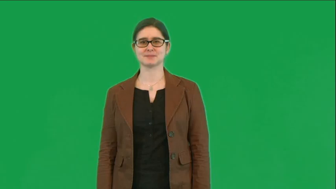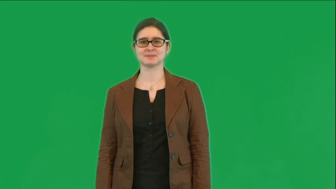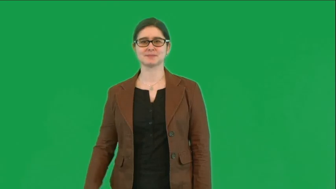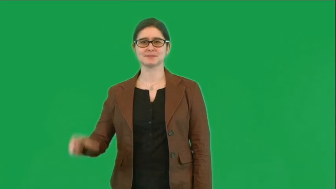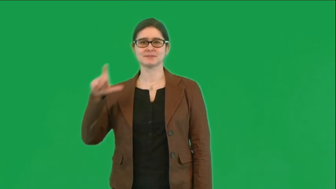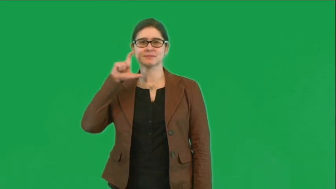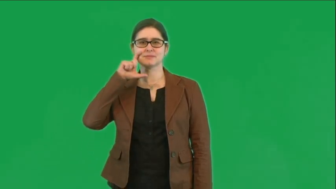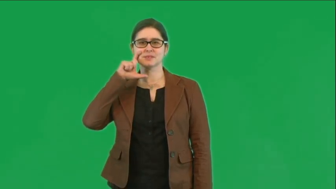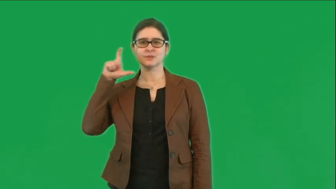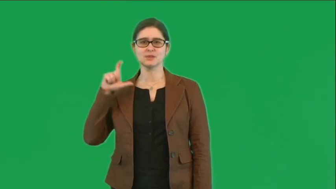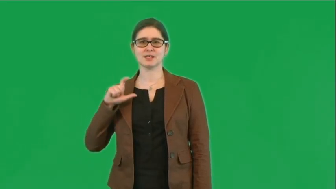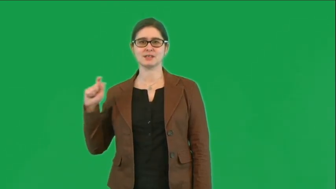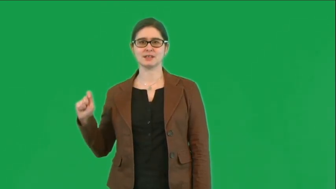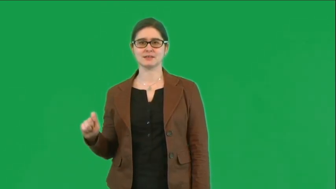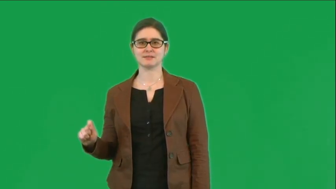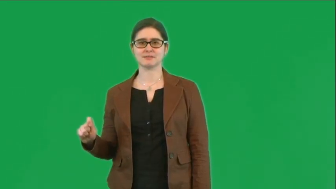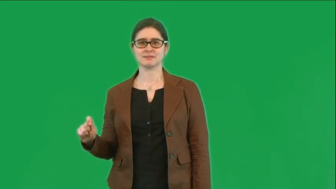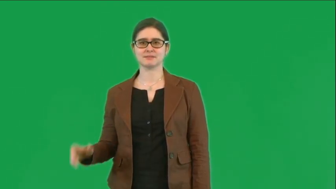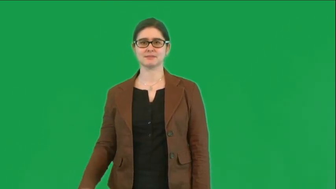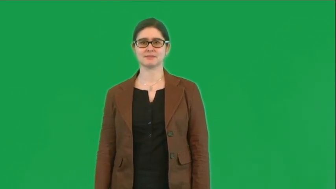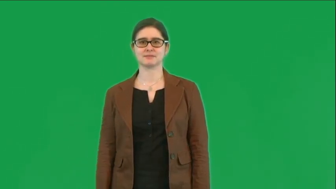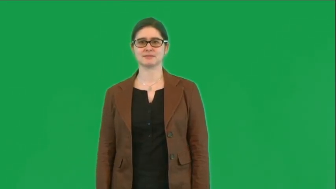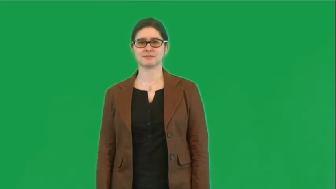Ukraina